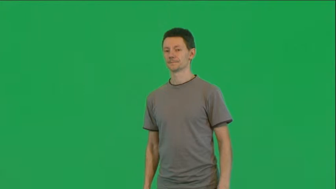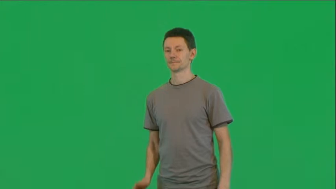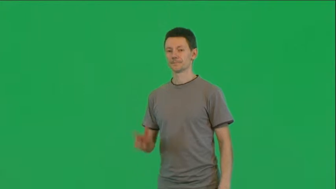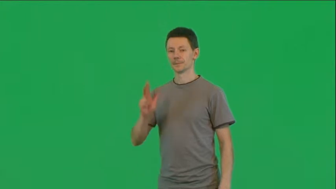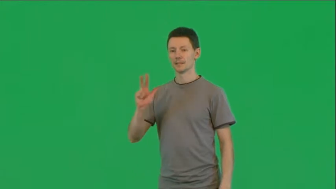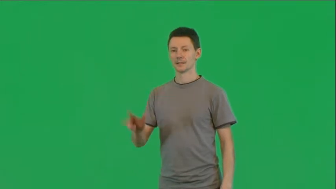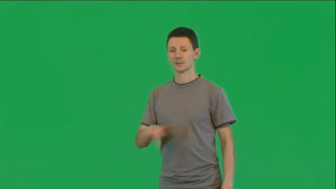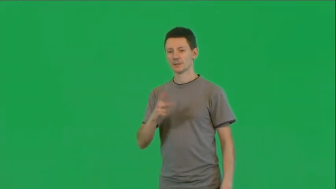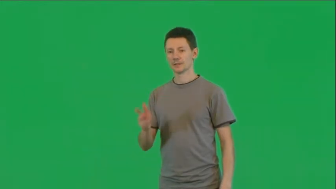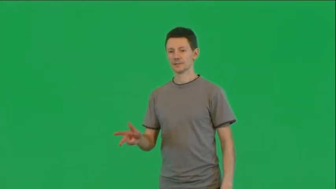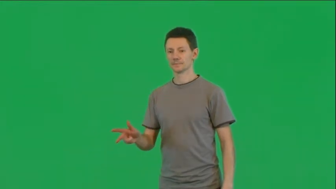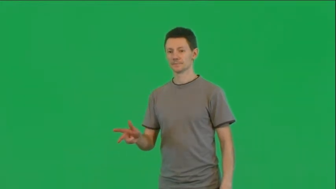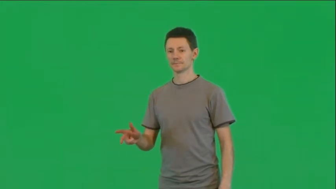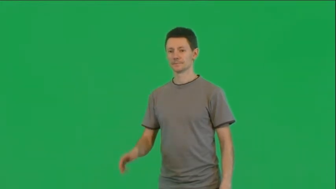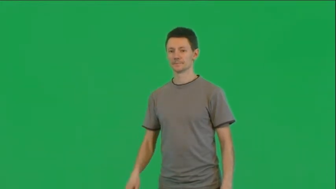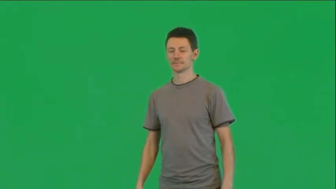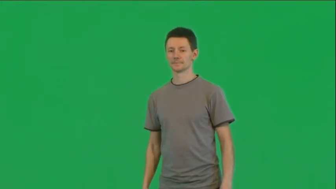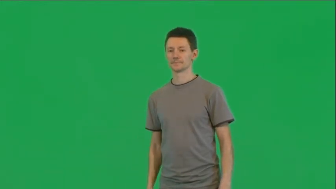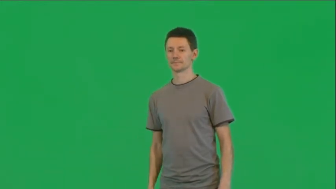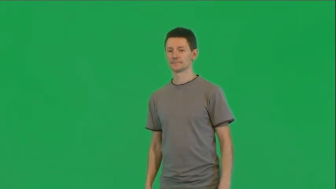kiedy